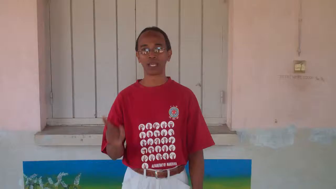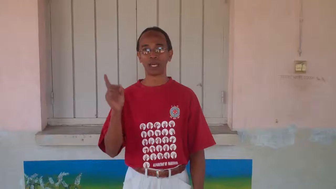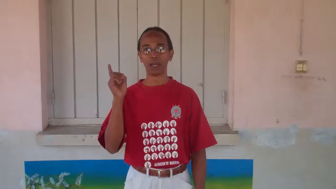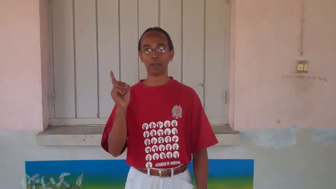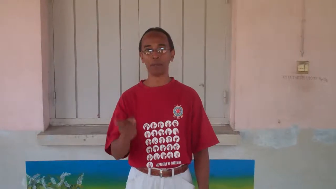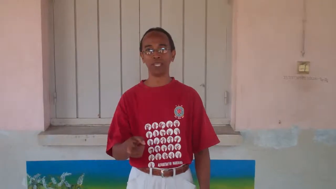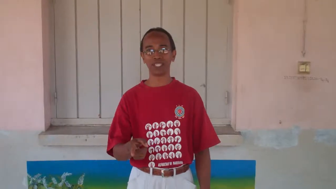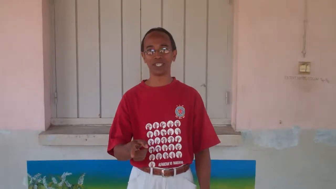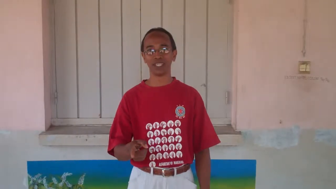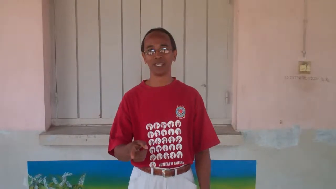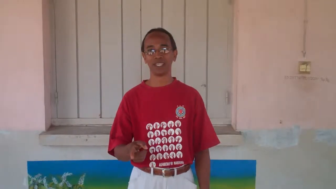misy